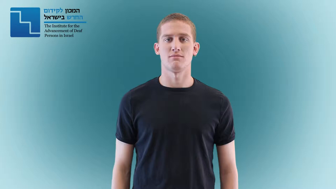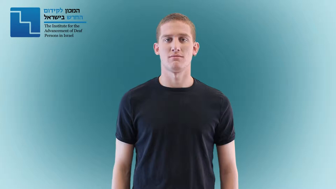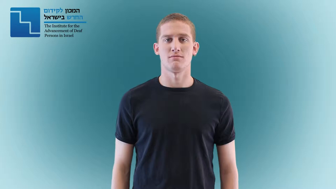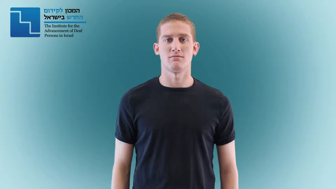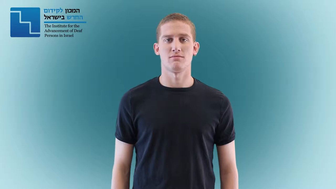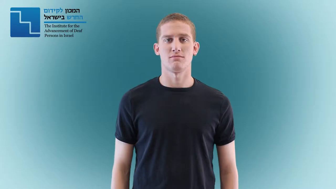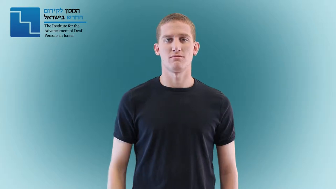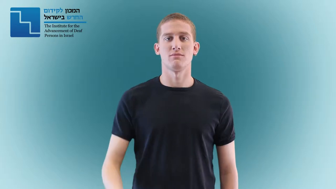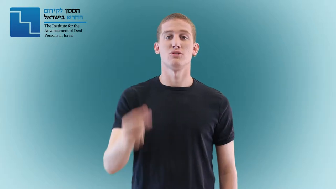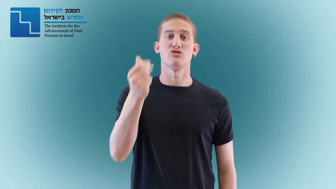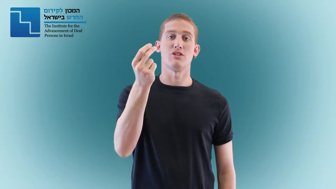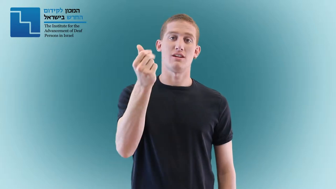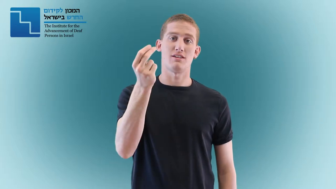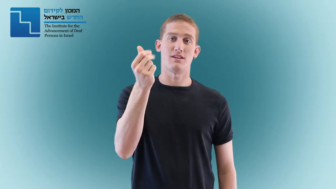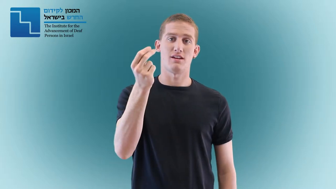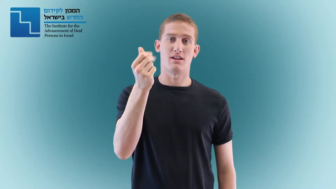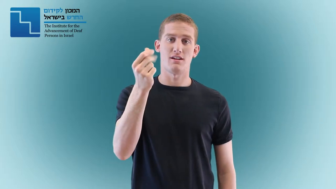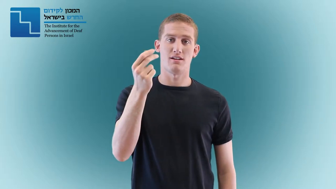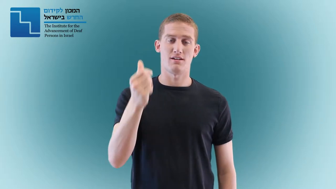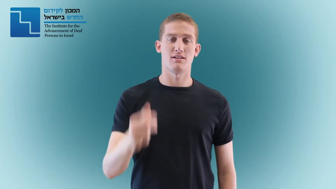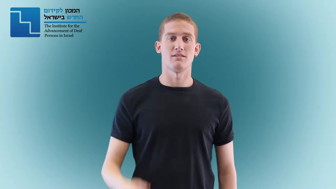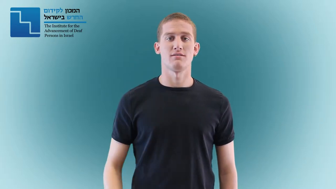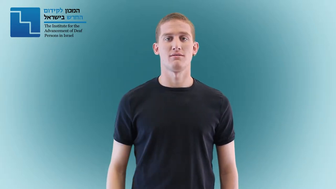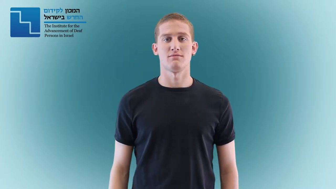שקל